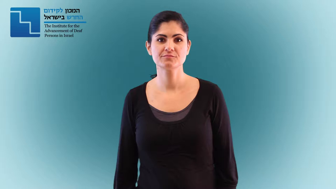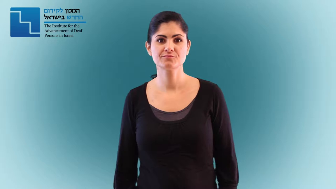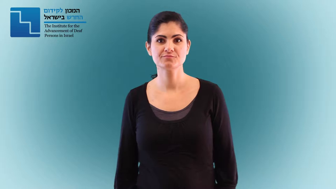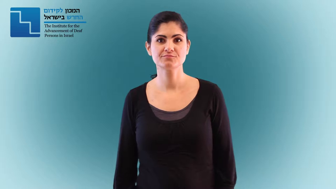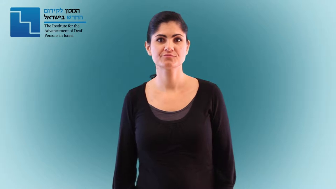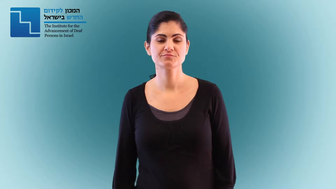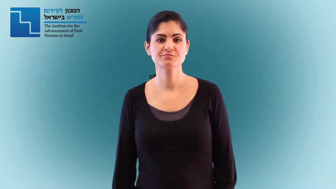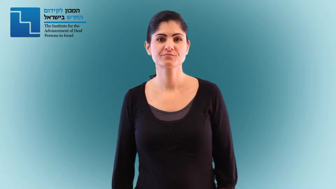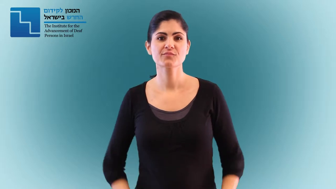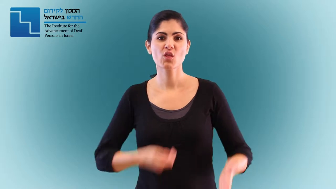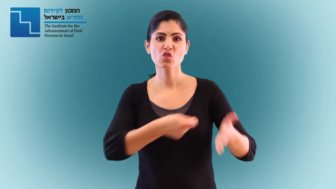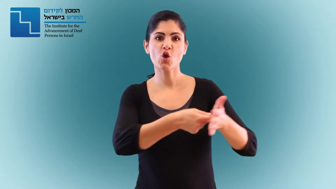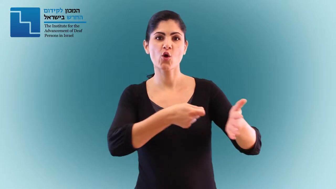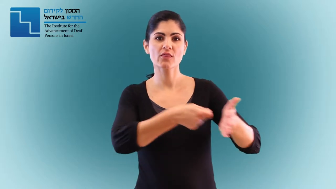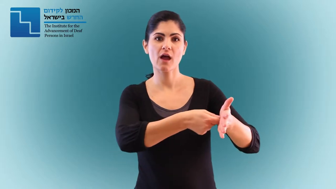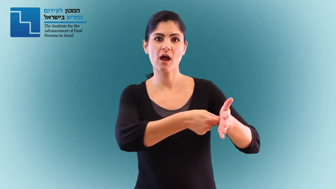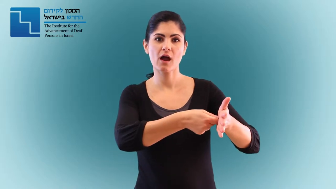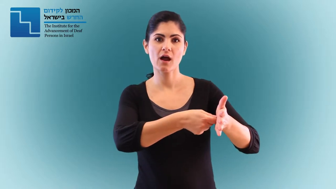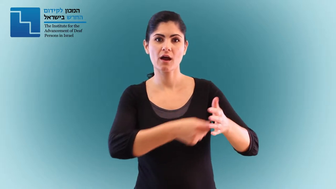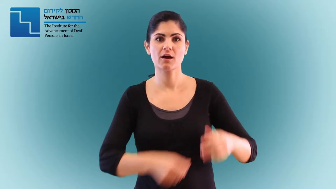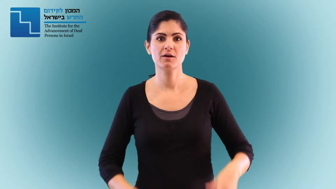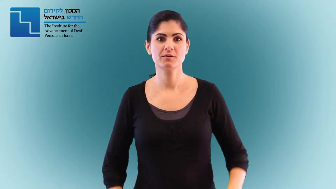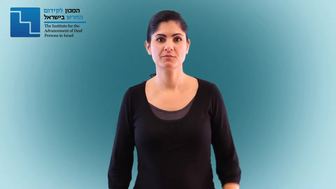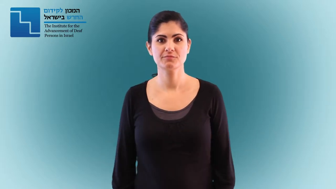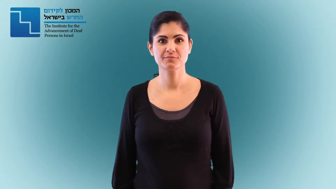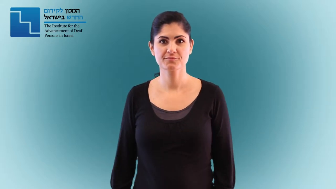תוכנה